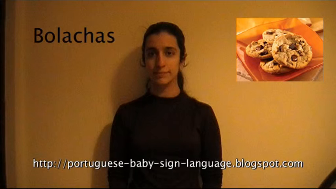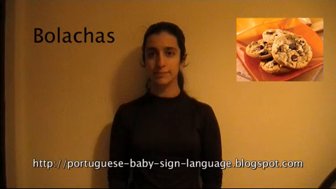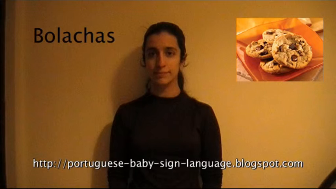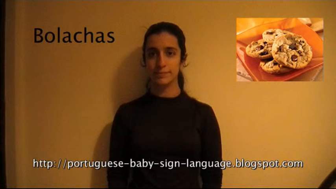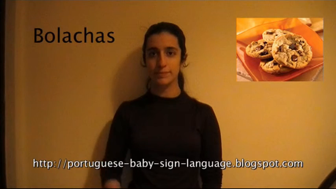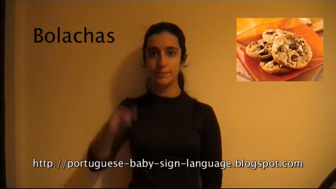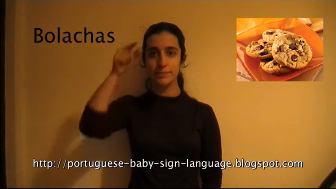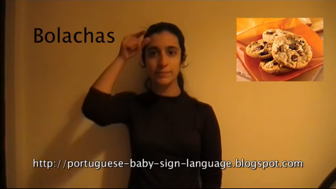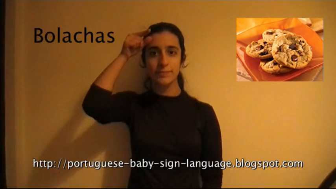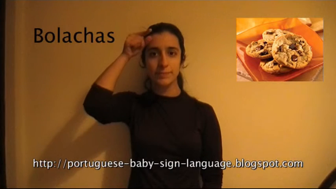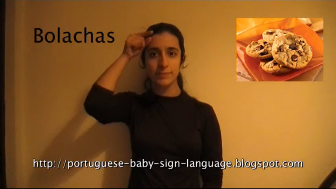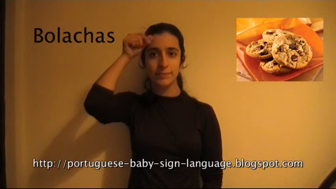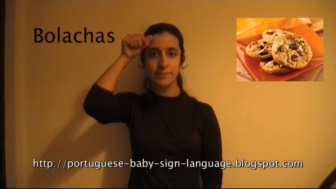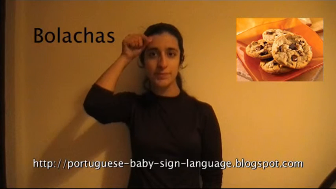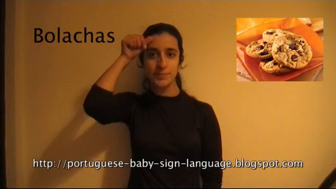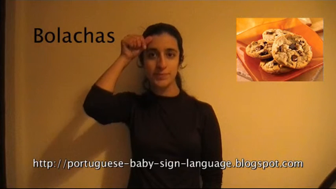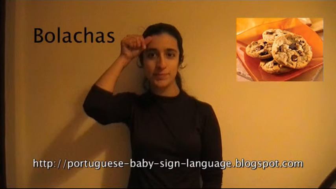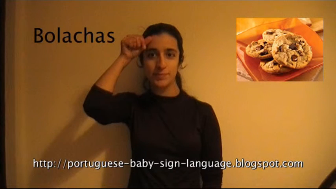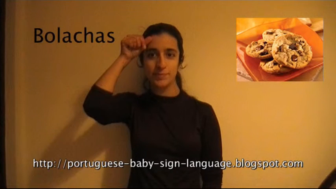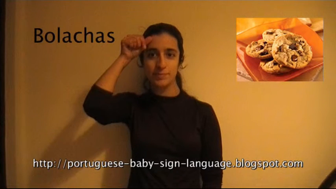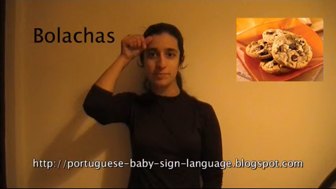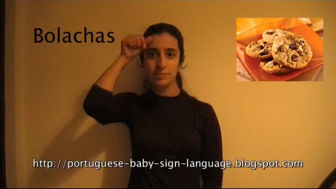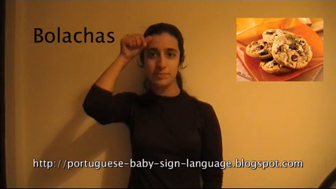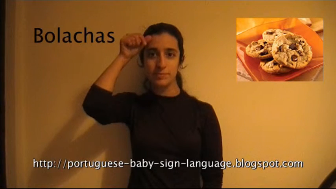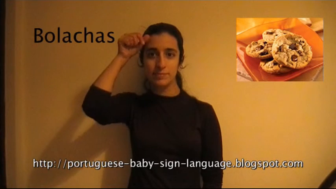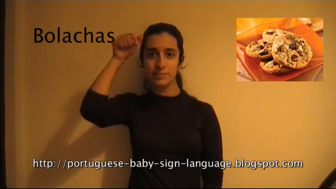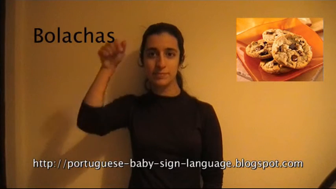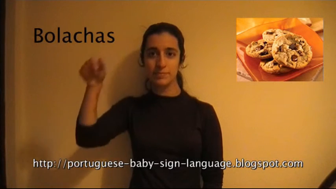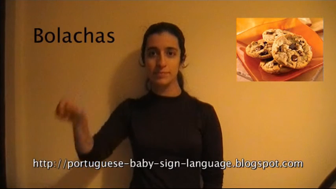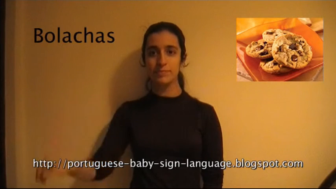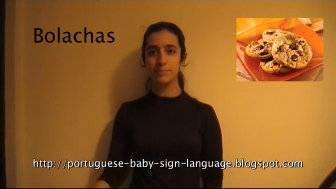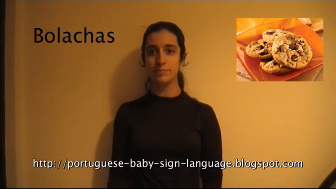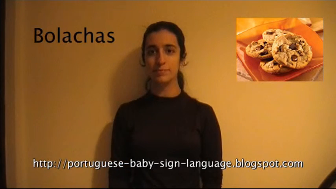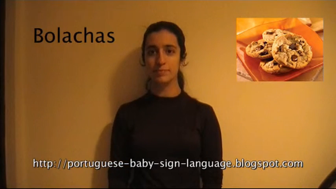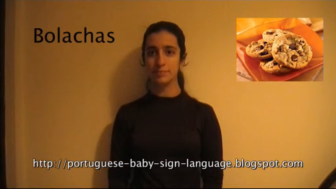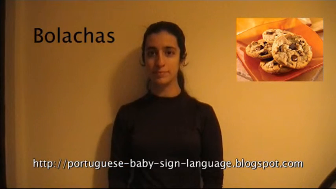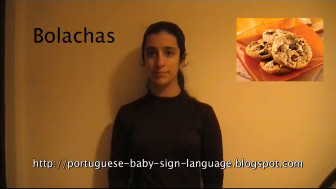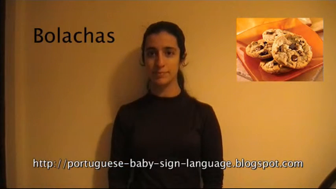bolachas